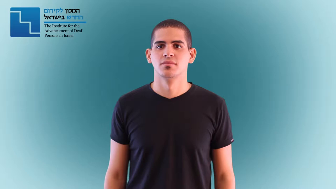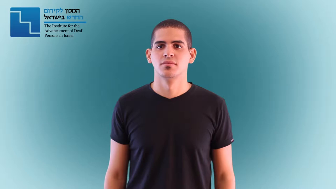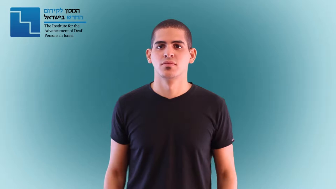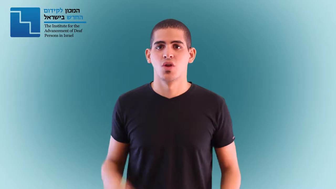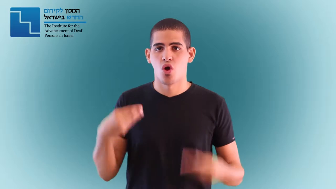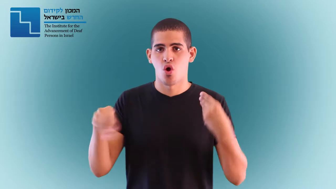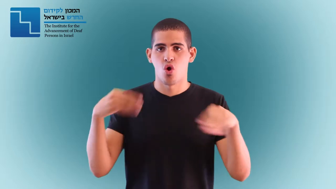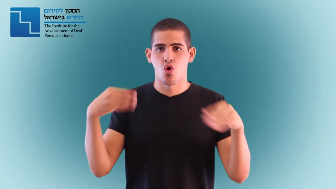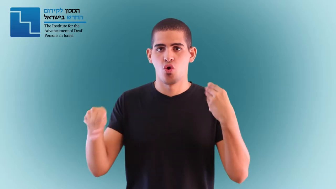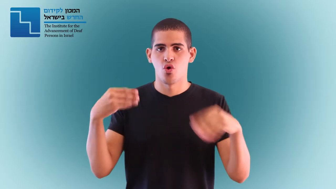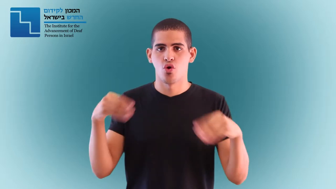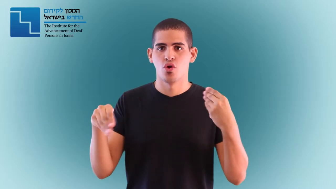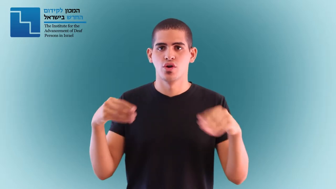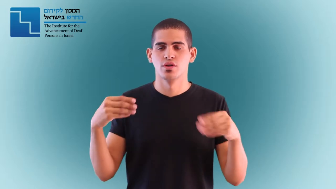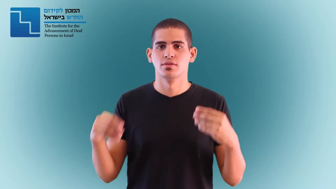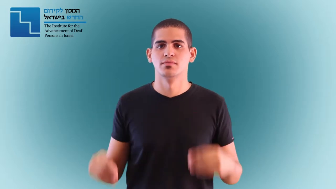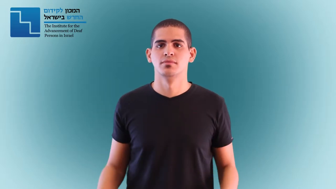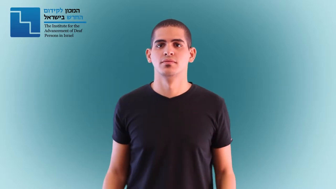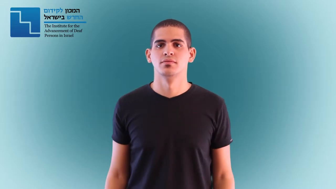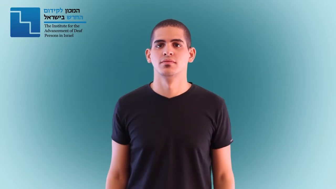עור